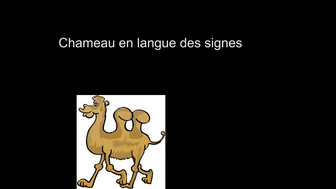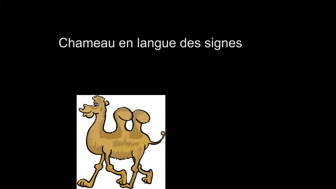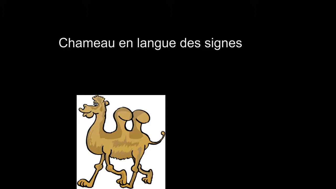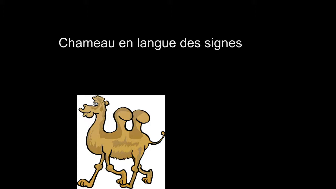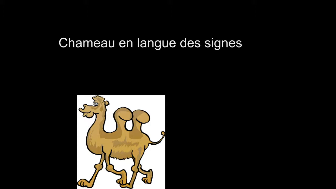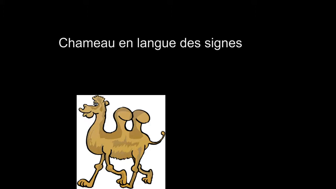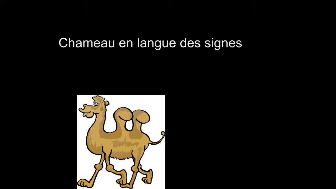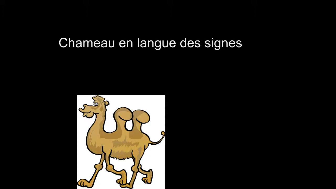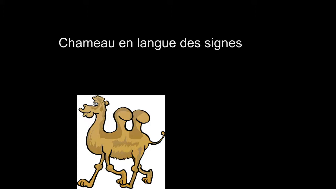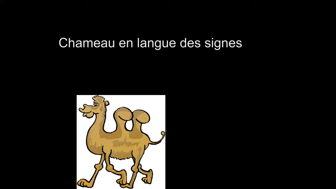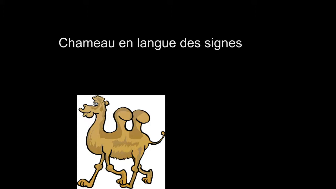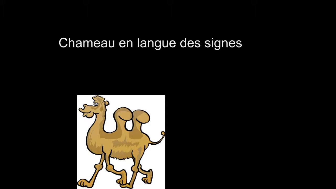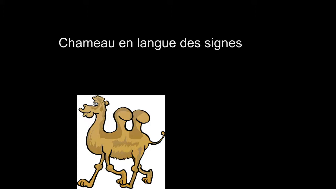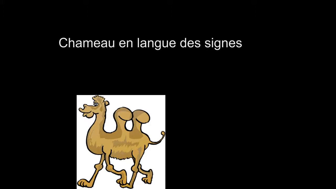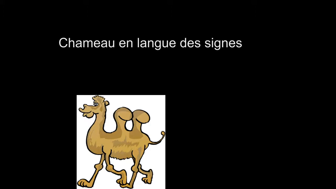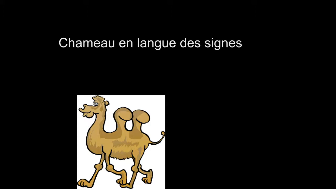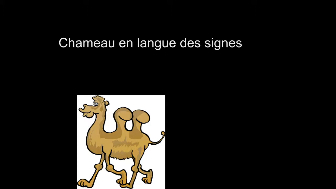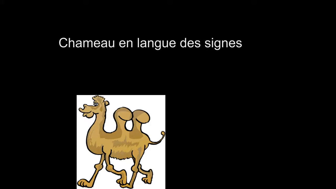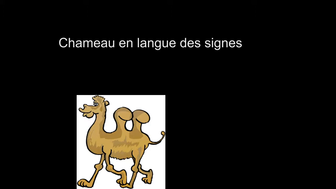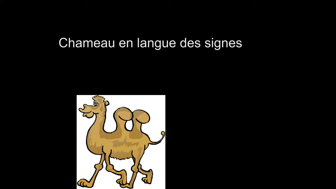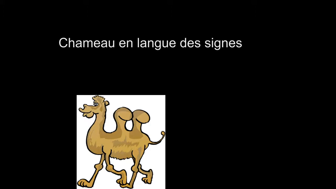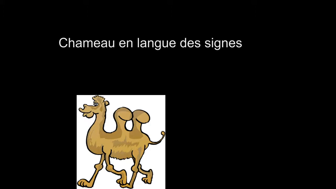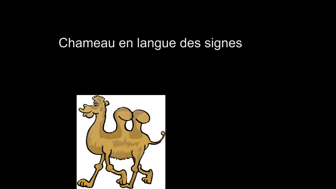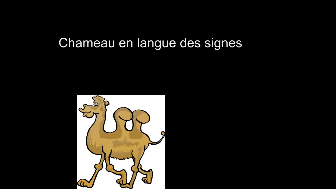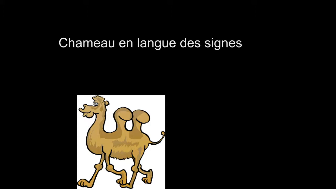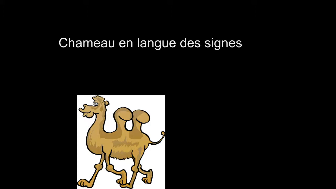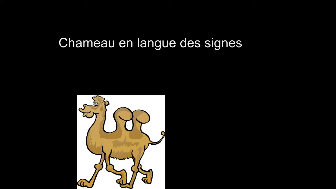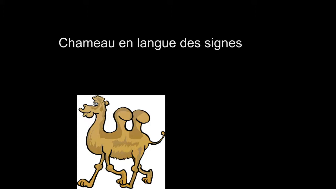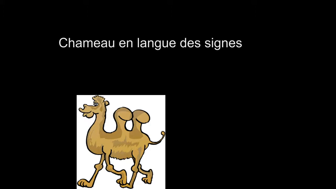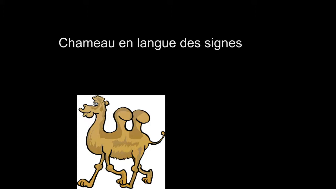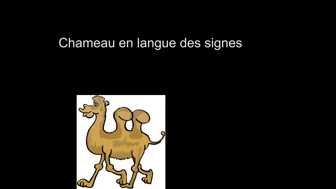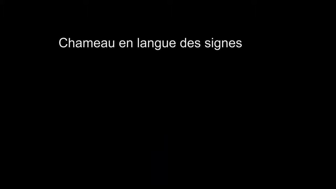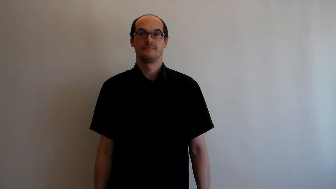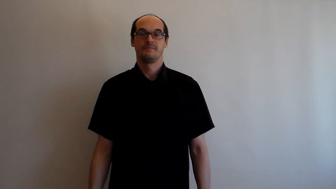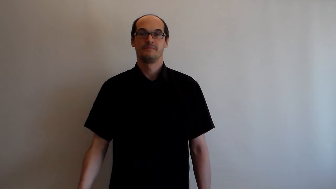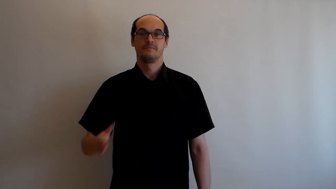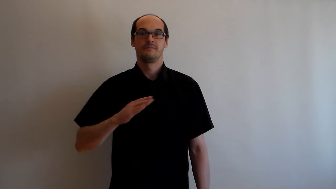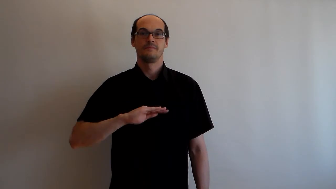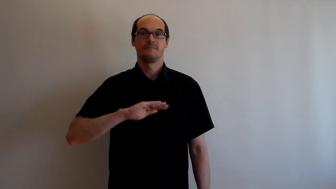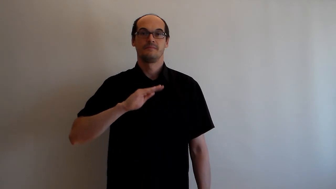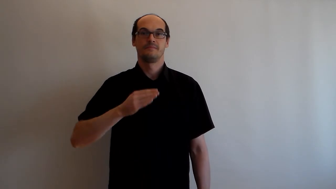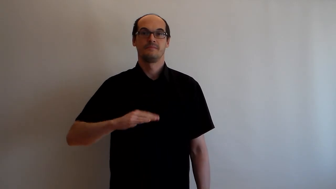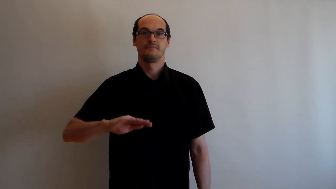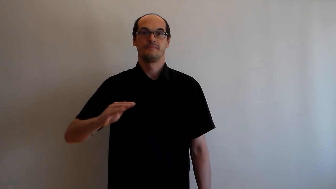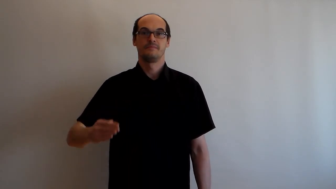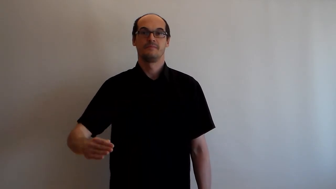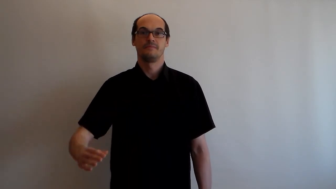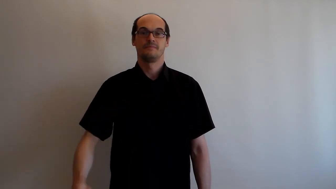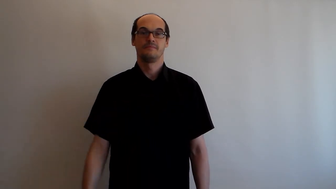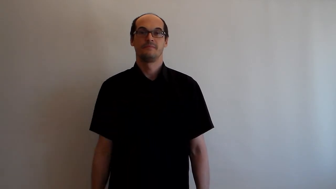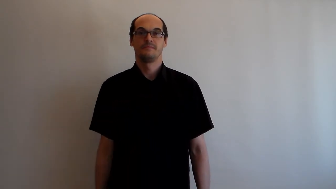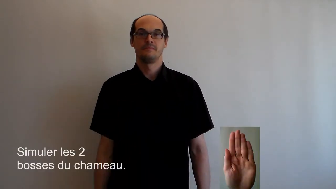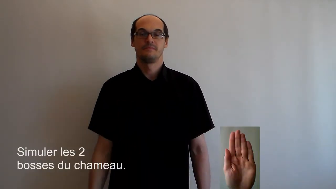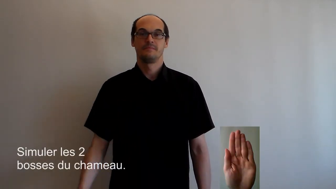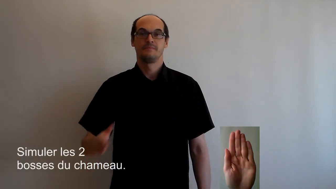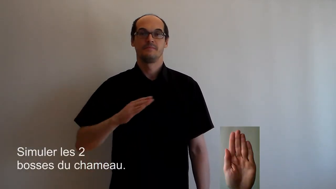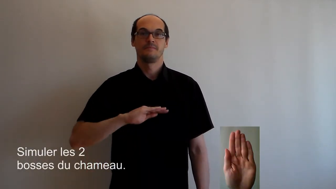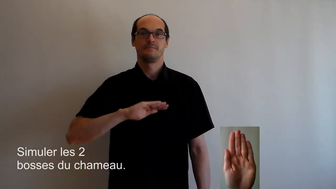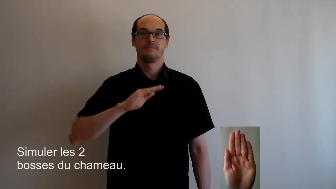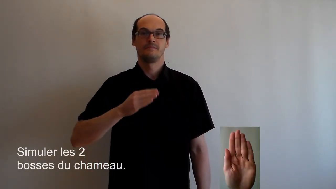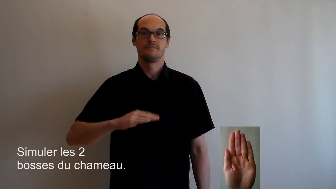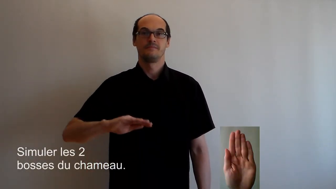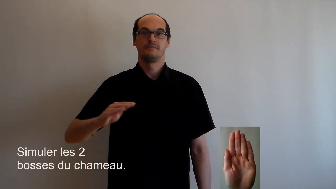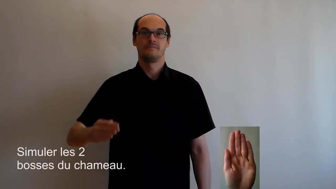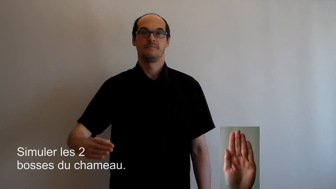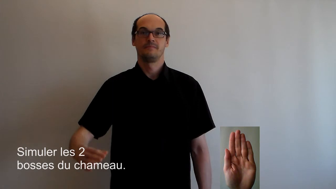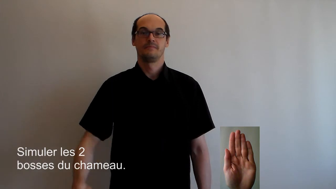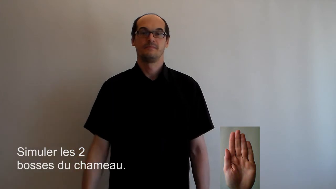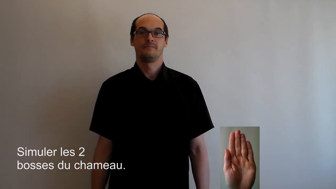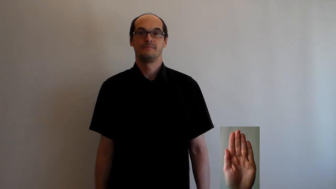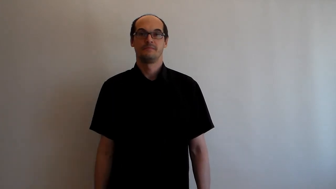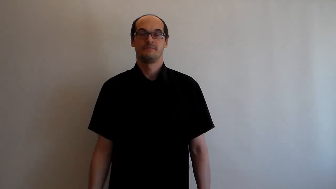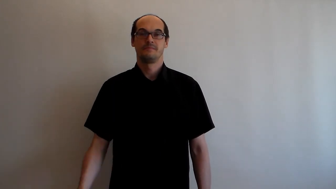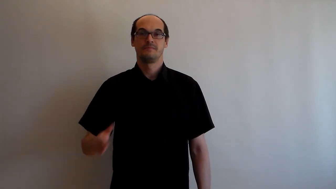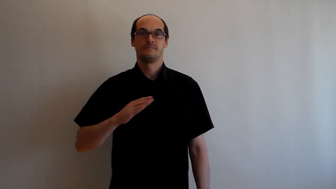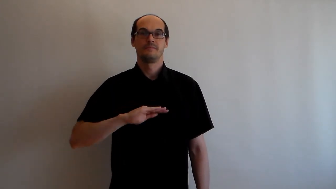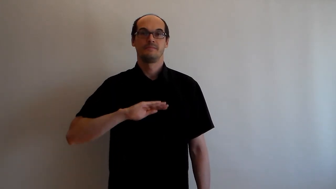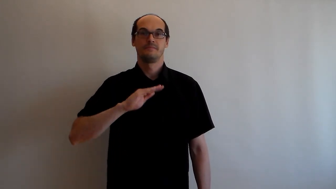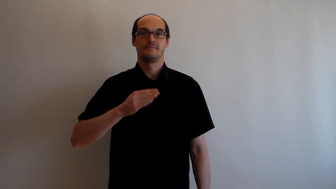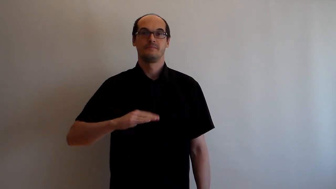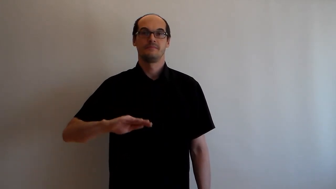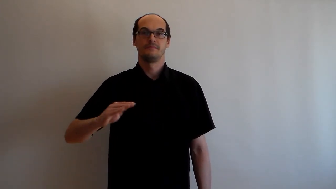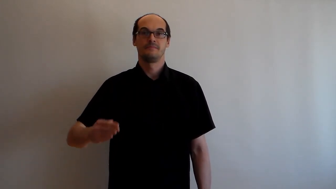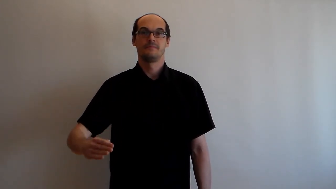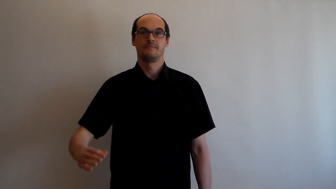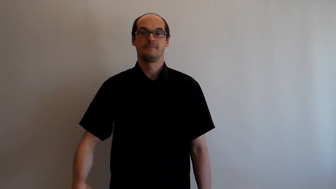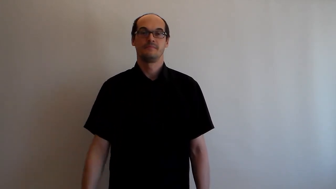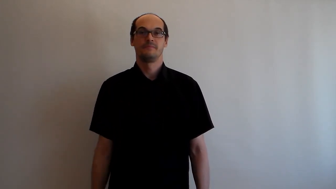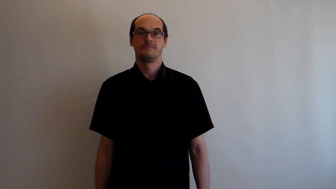Chameau